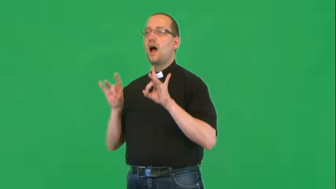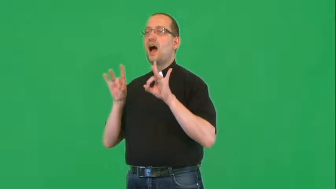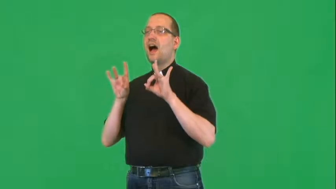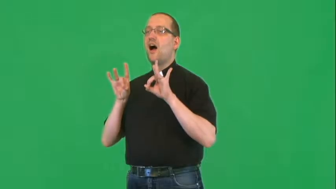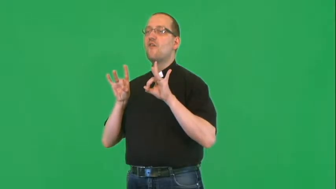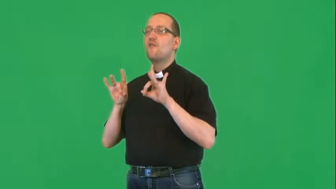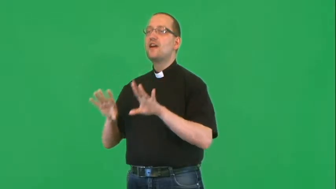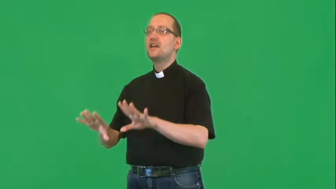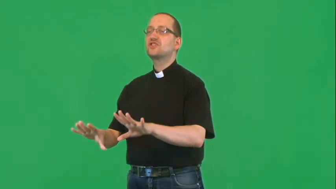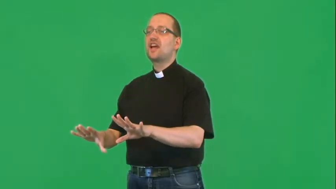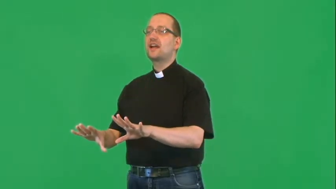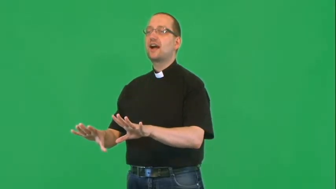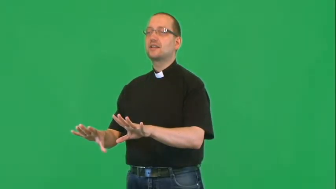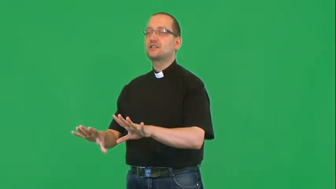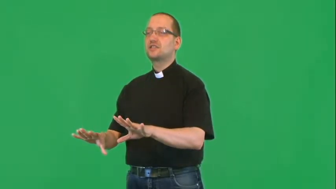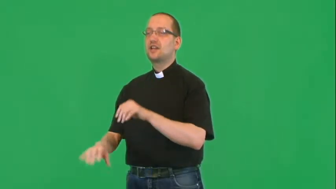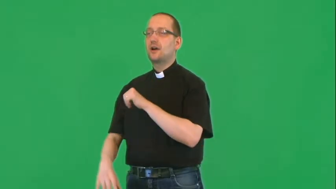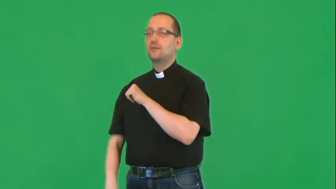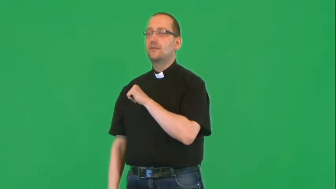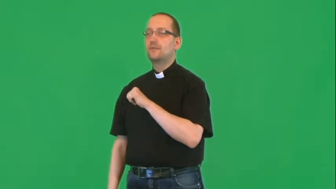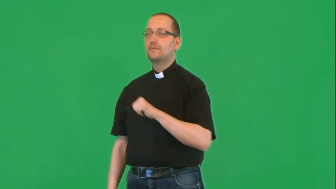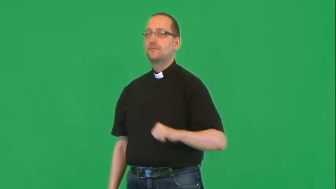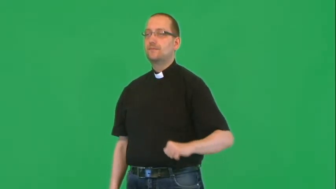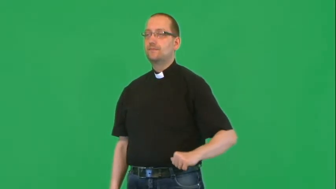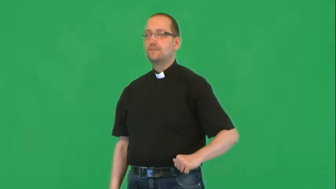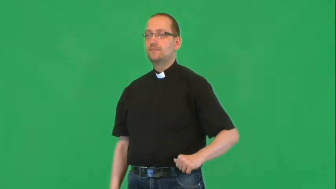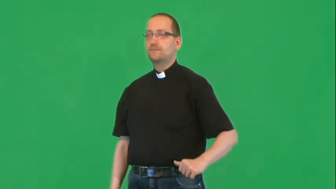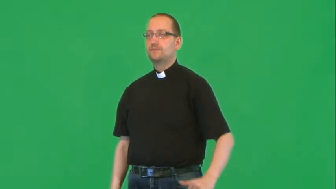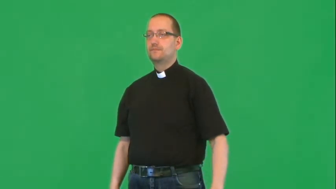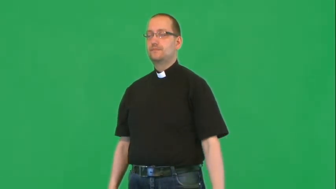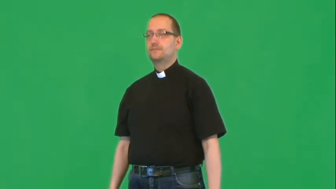wyrzekać się